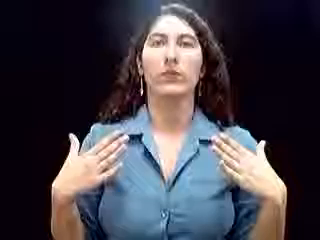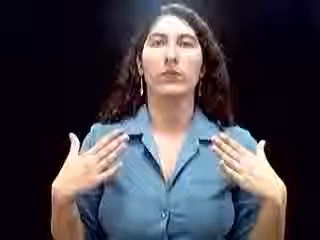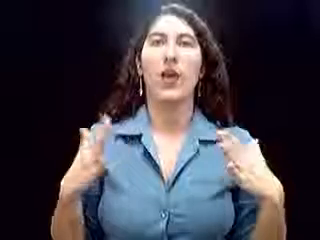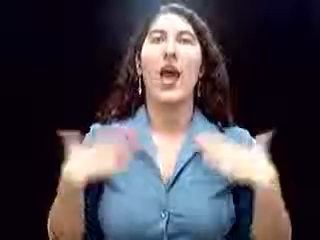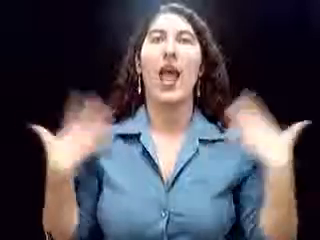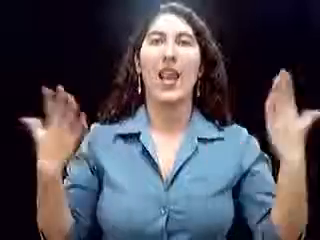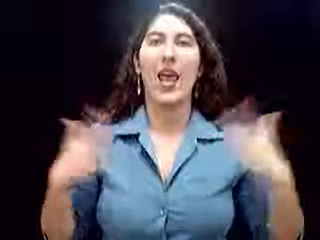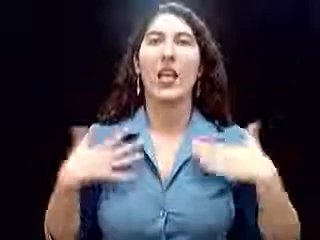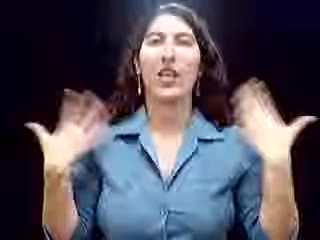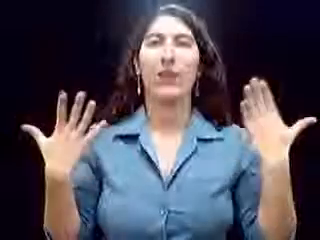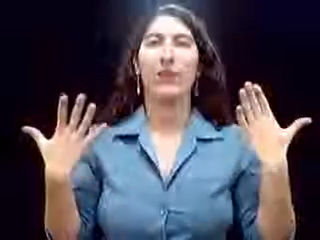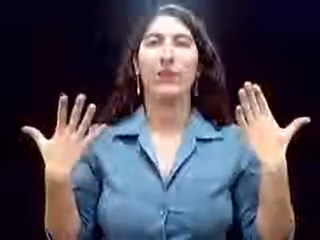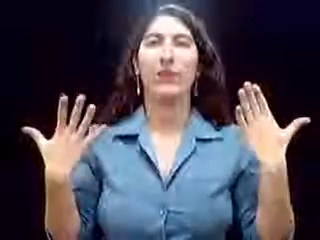alegre